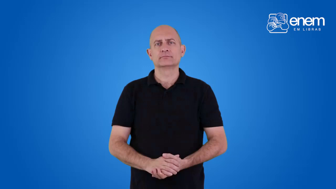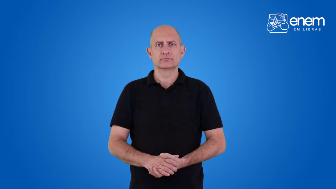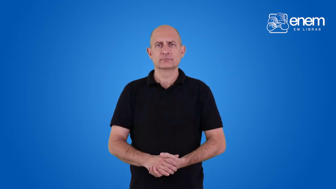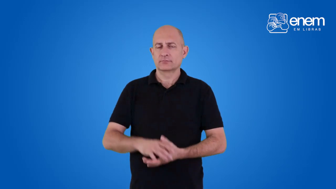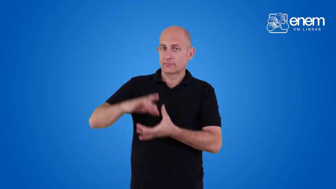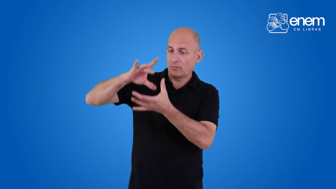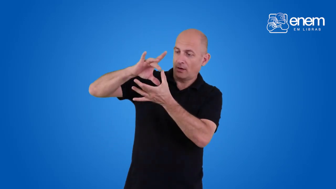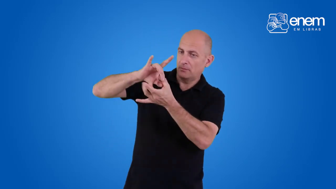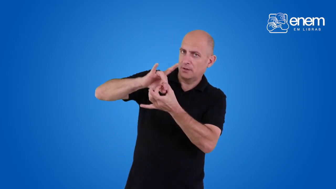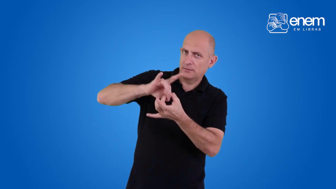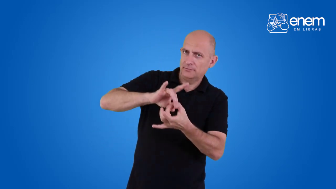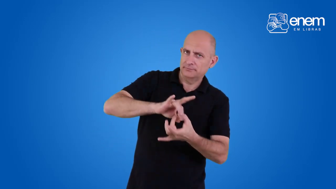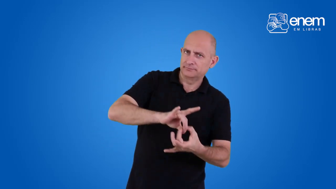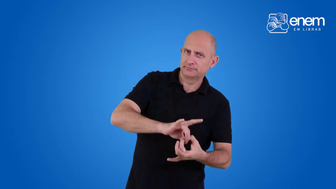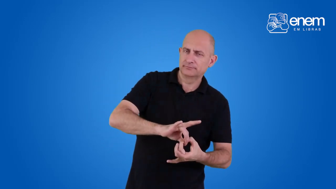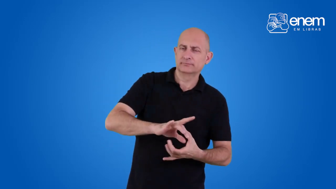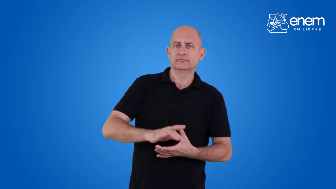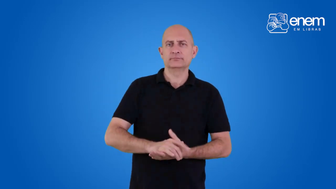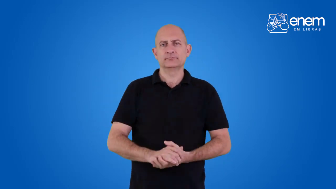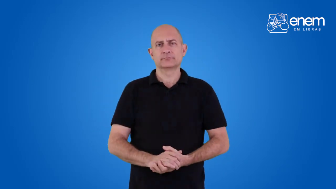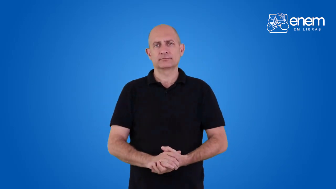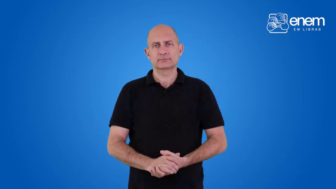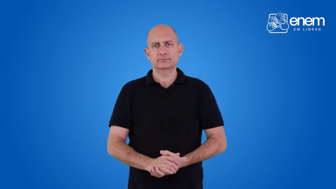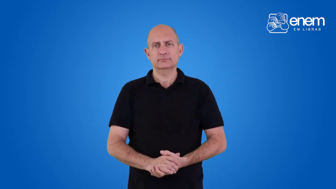Coerência